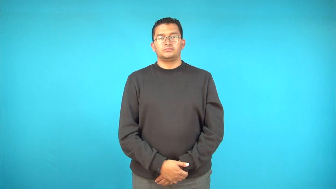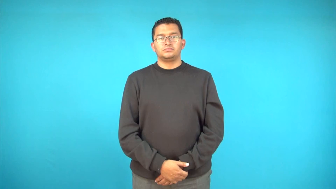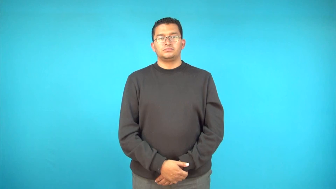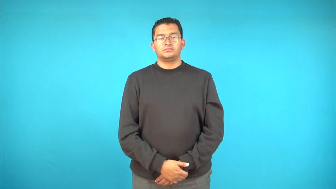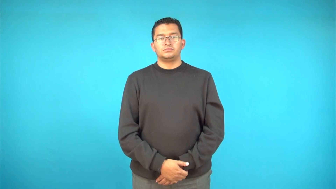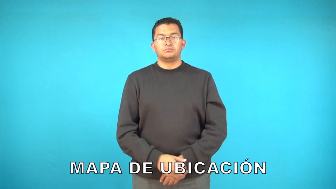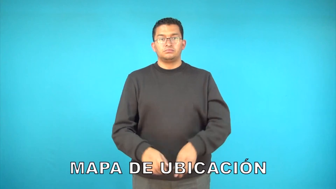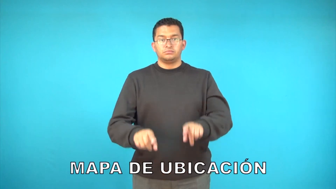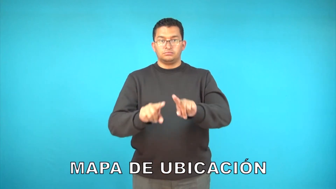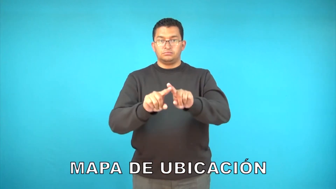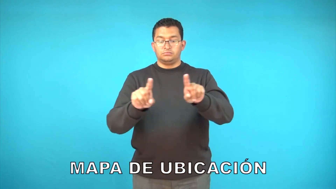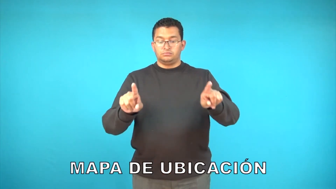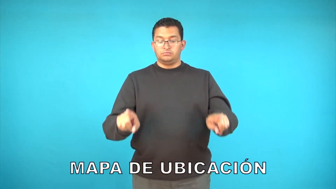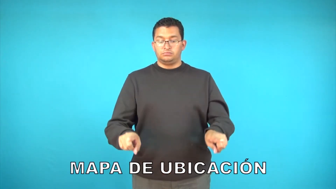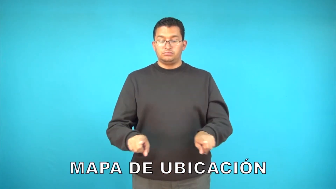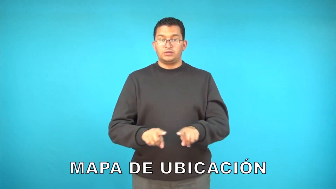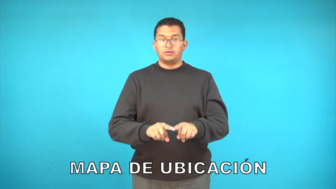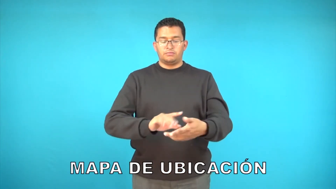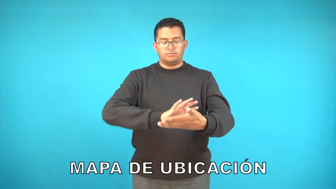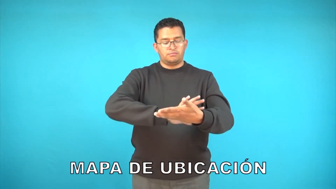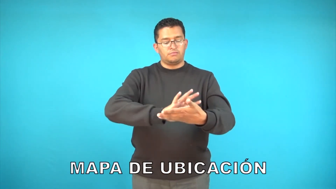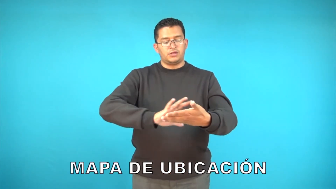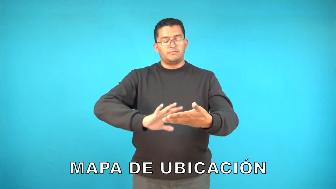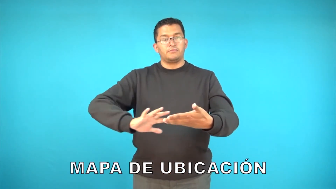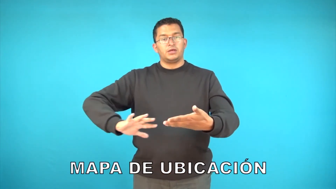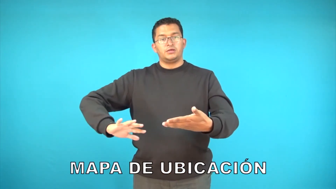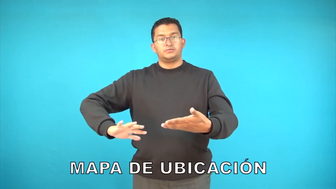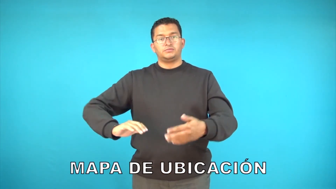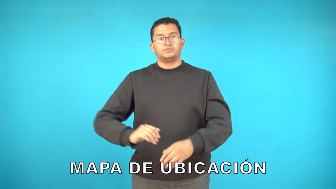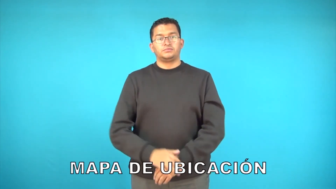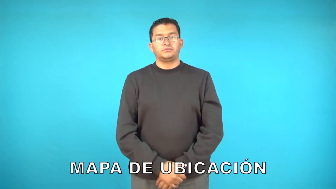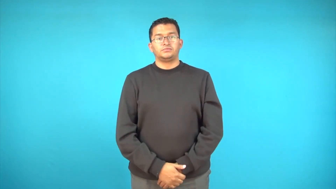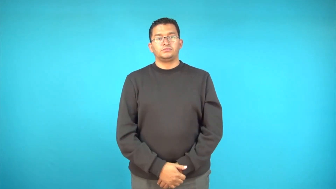MAPA DE UBICACIÓN